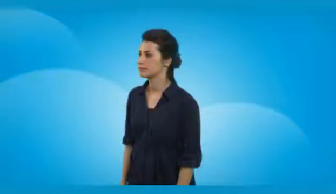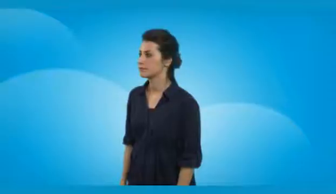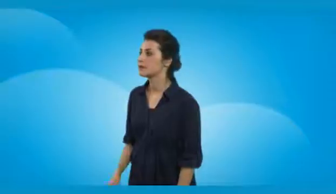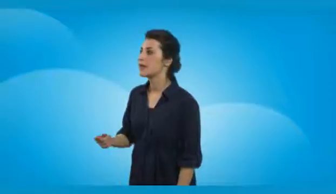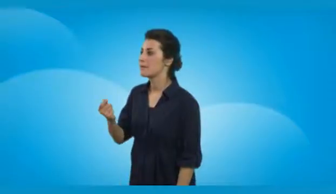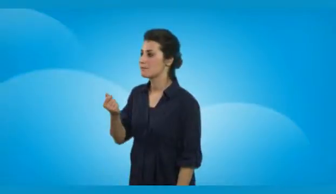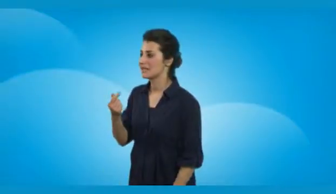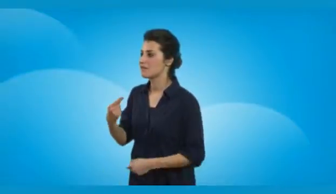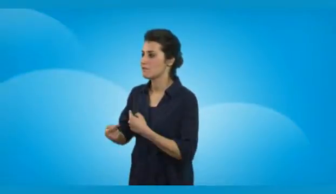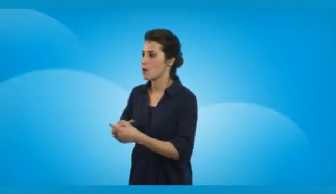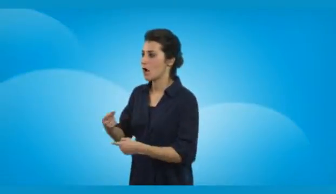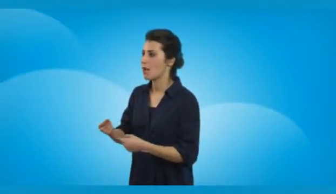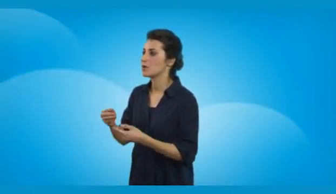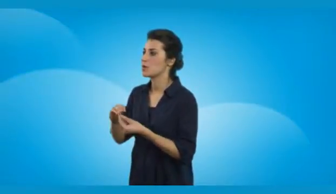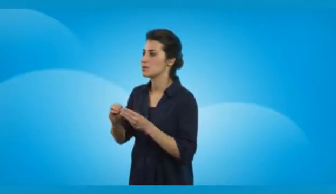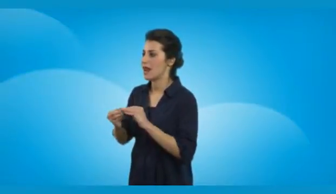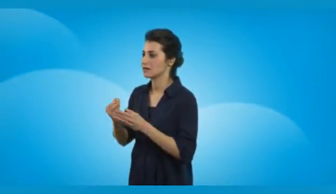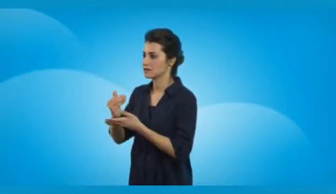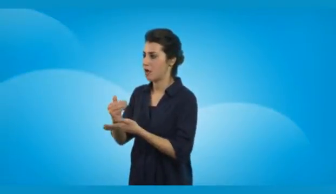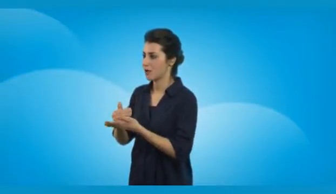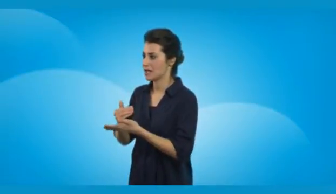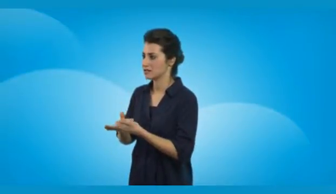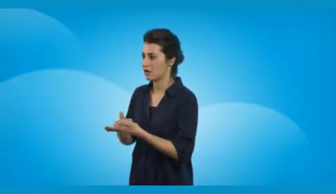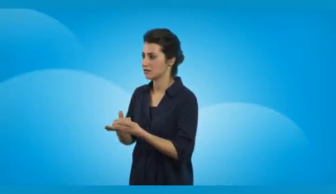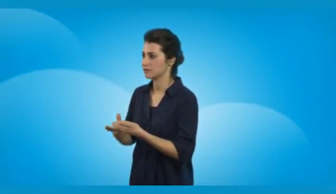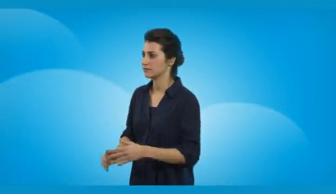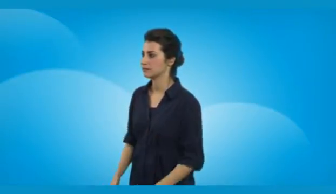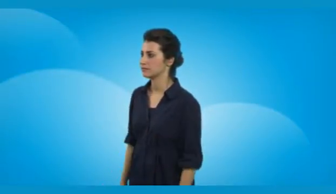Pénzforgalmi üzletszabályzat